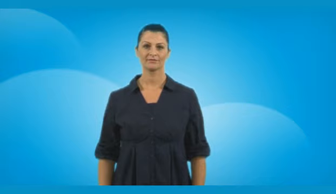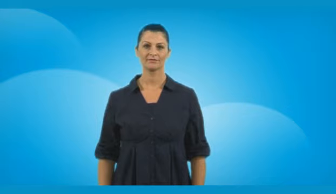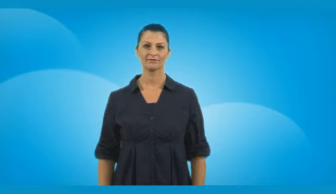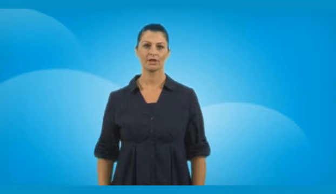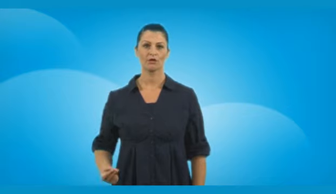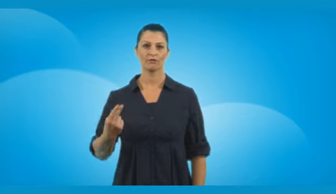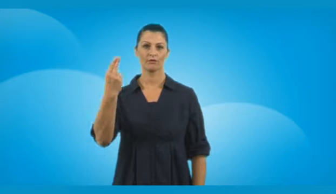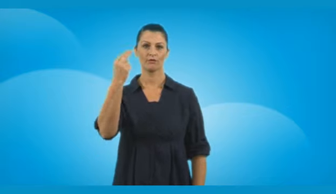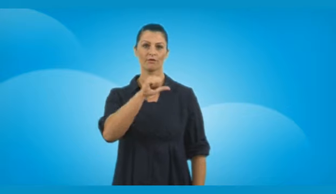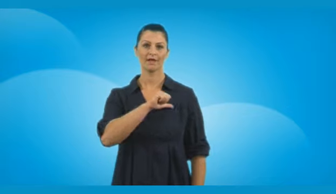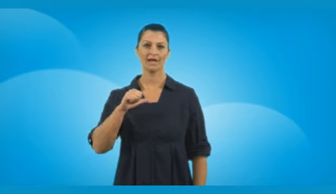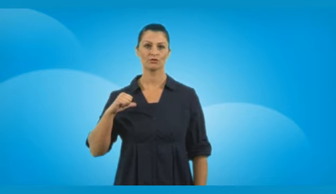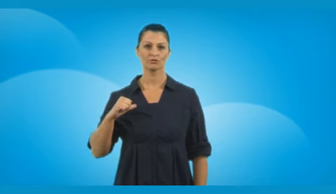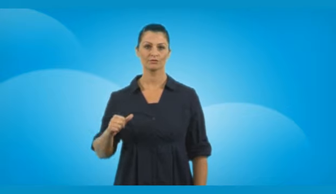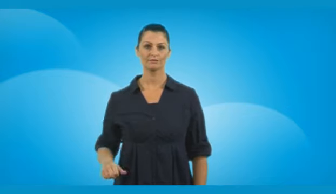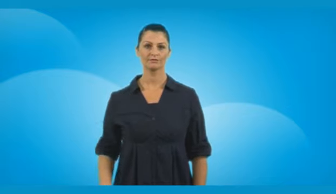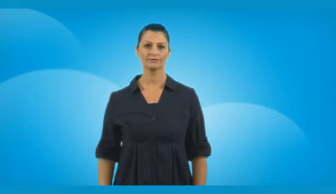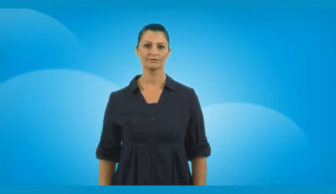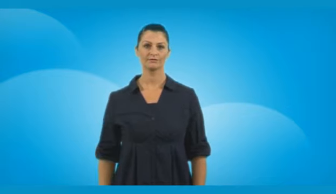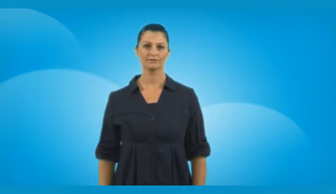Főváros